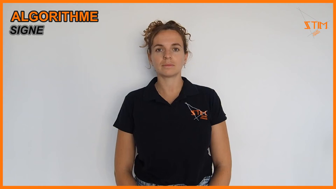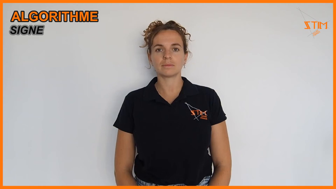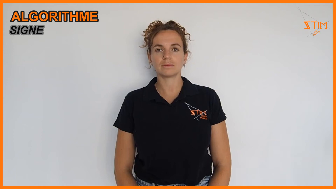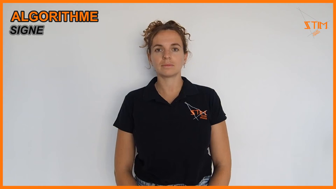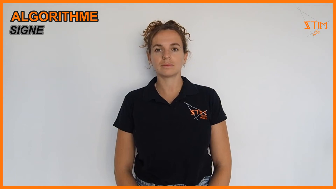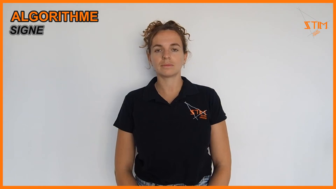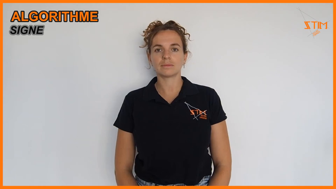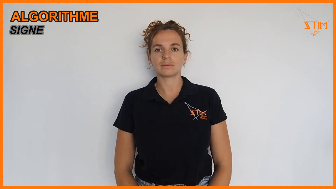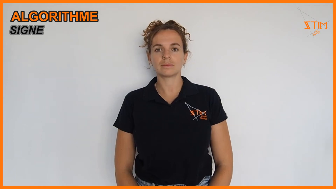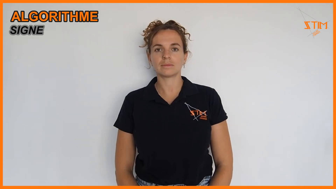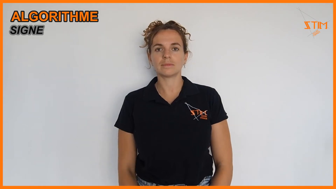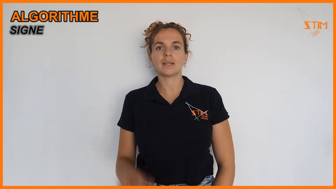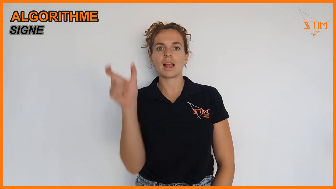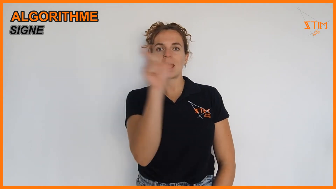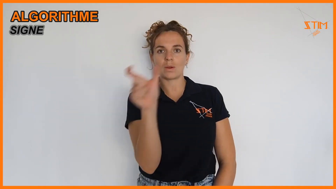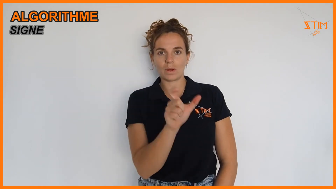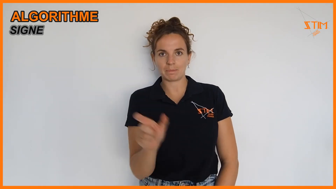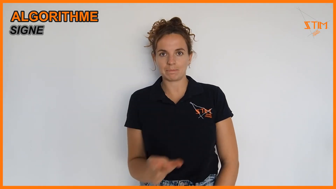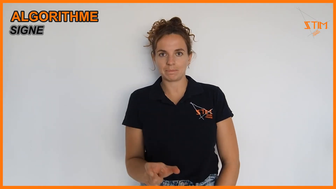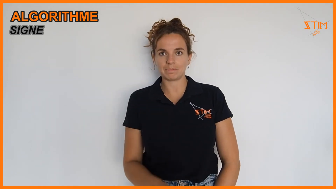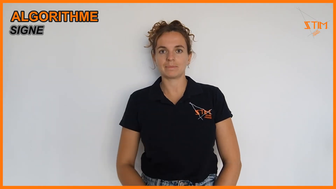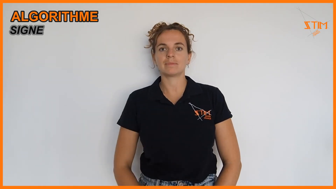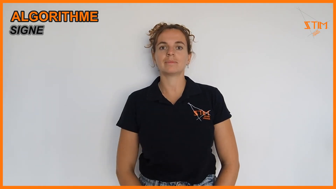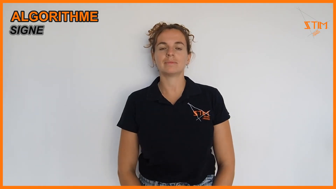Algorithme